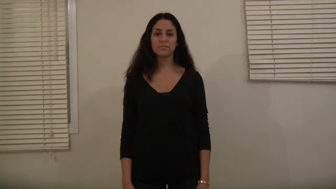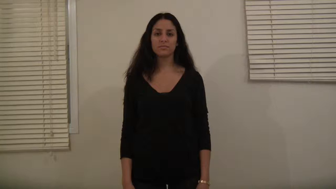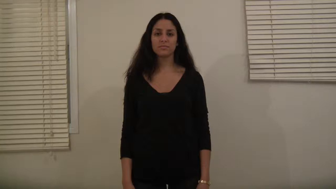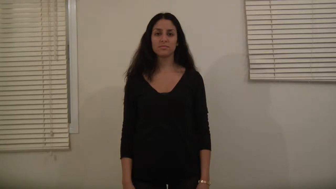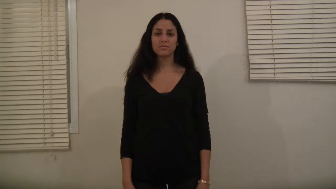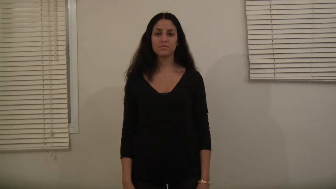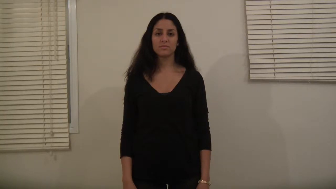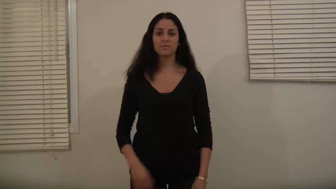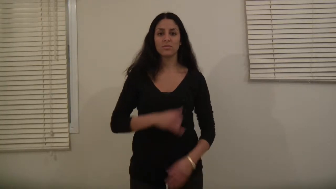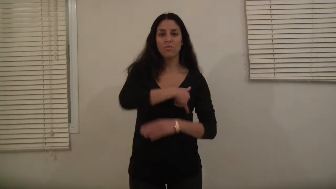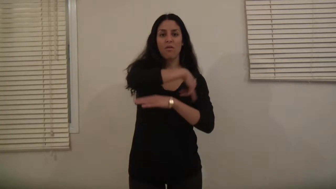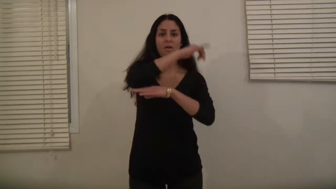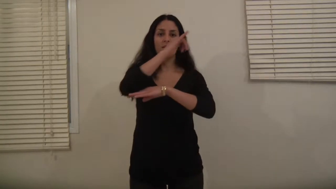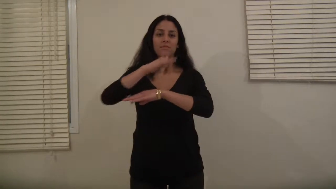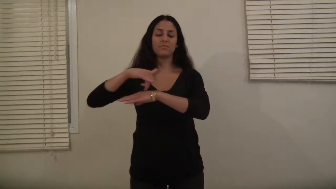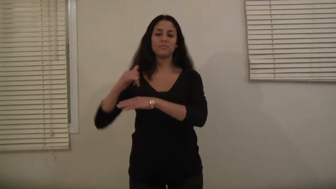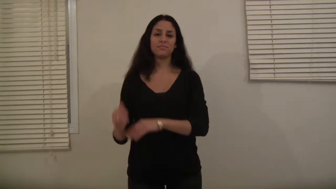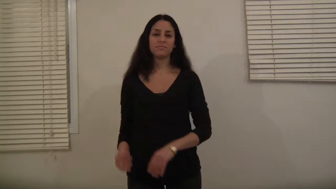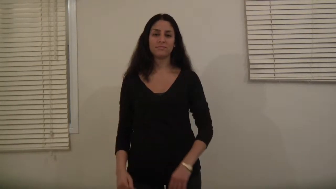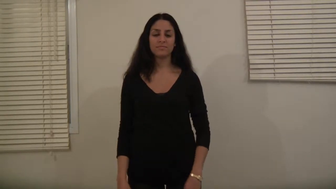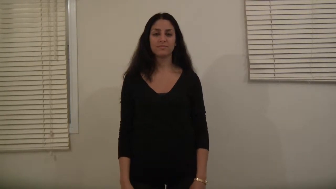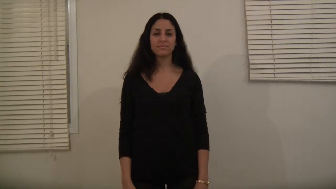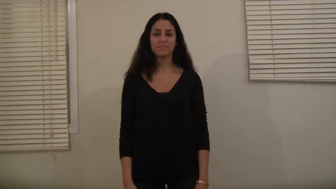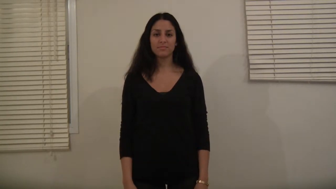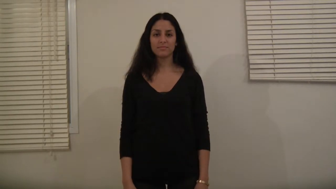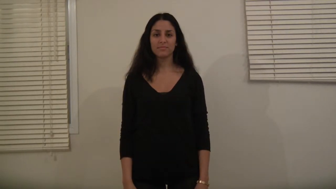לווייתן